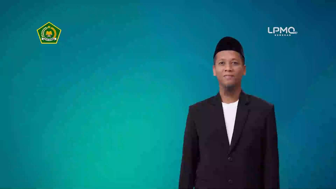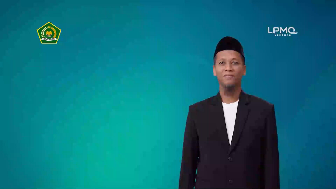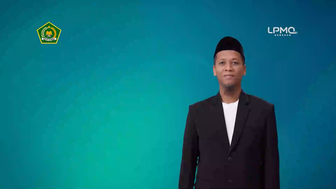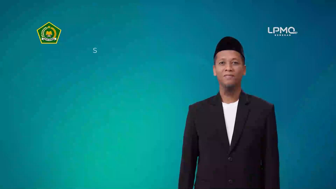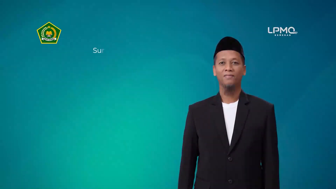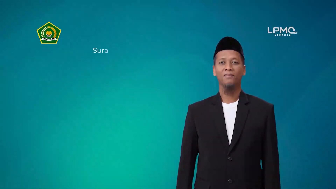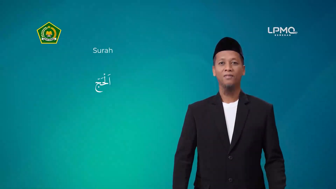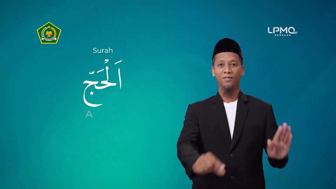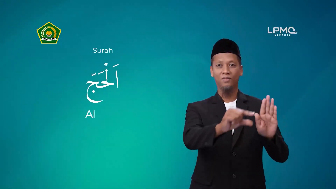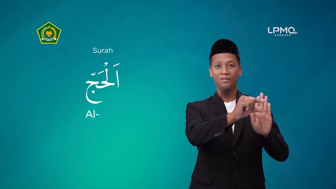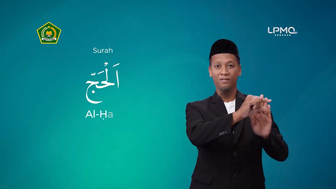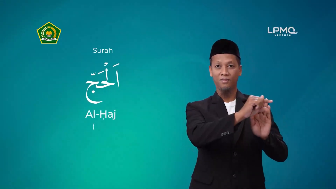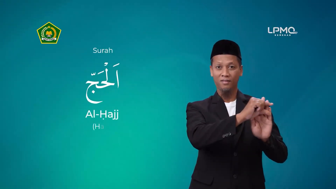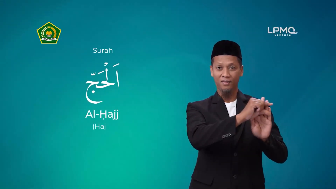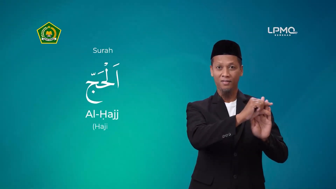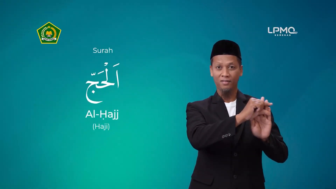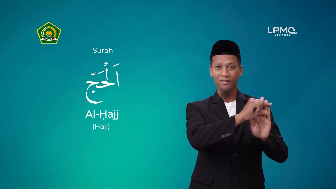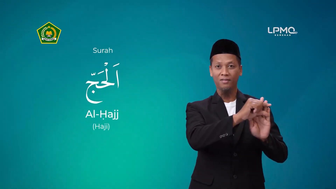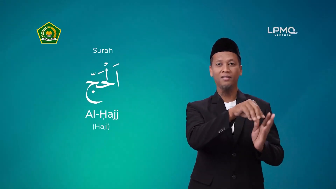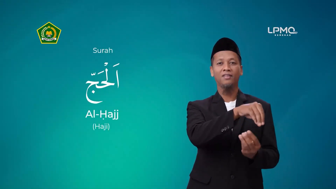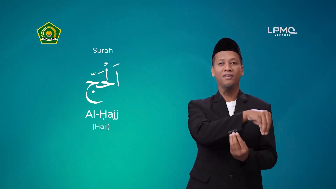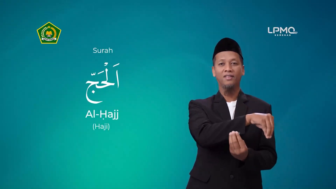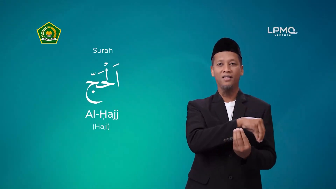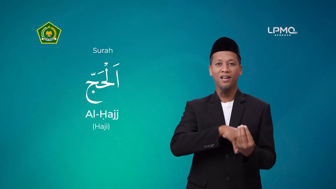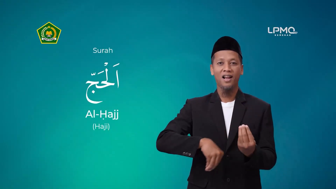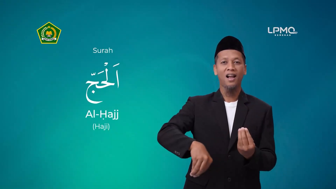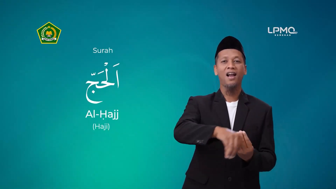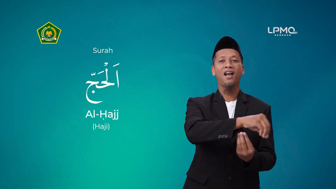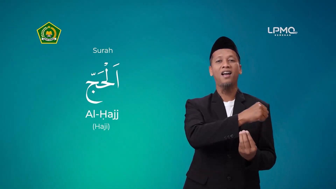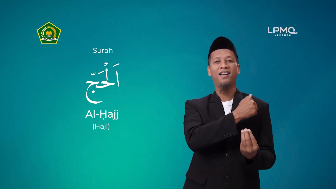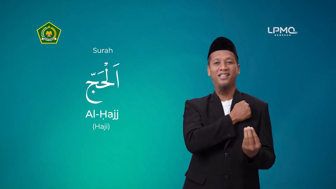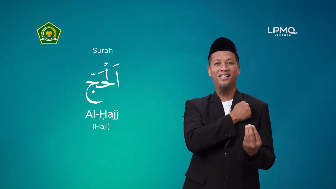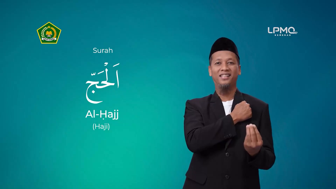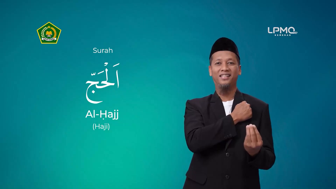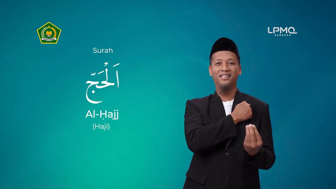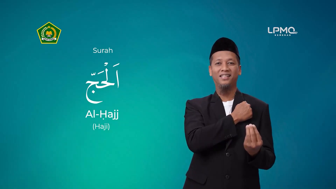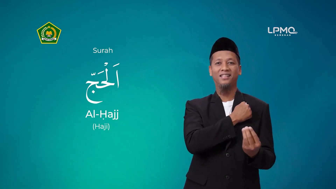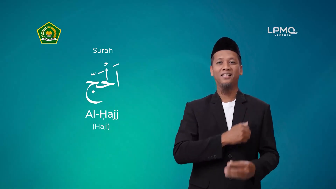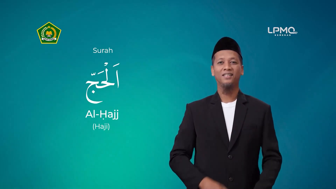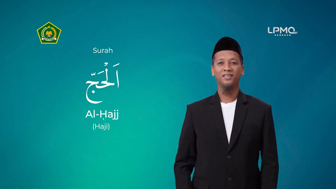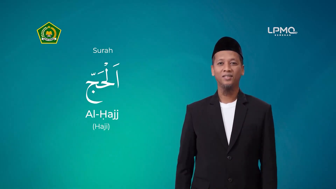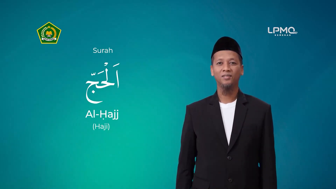Al Hajj